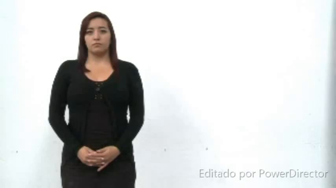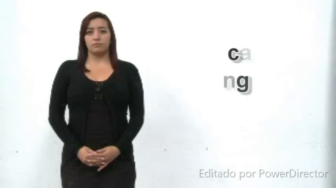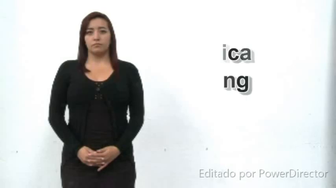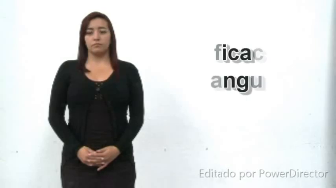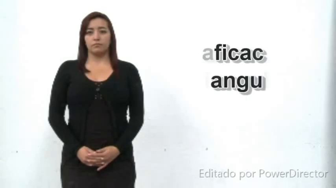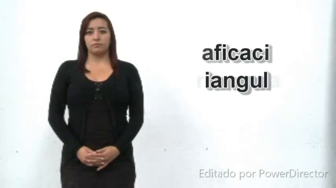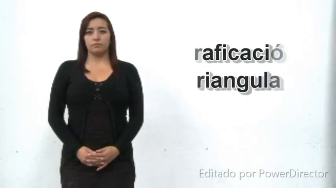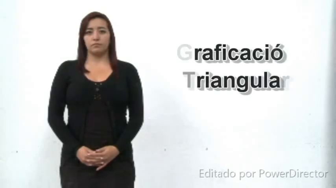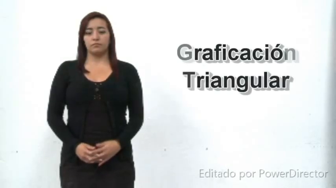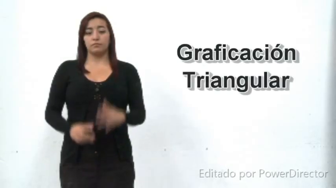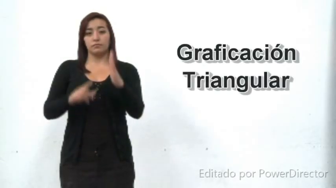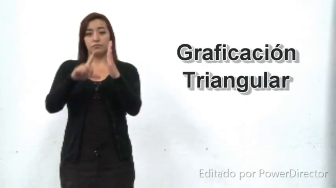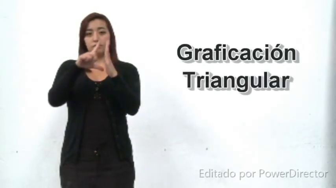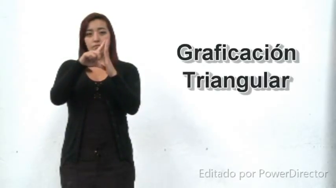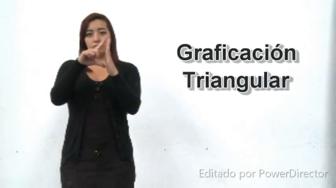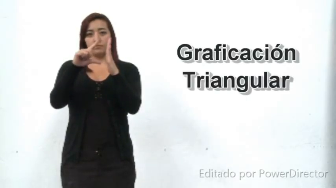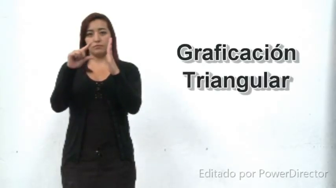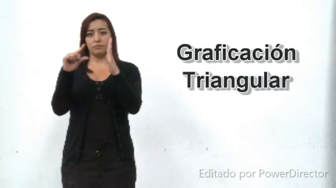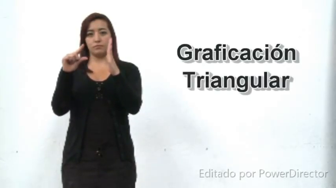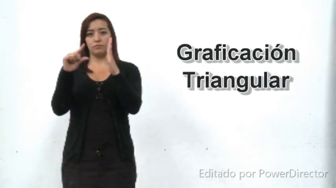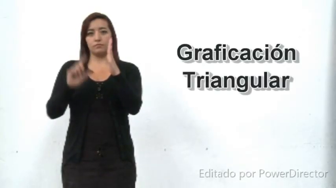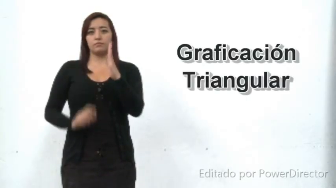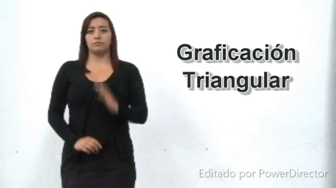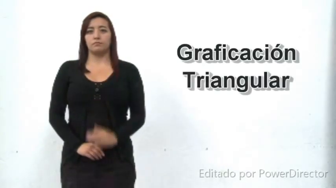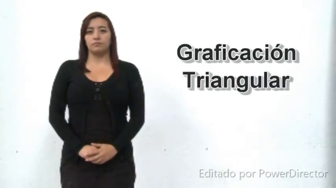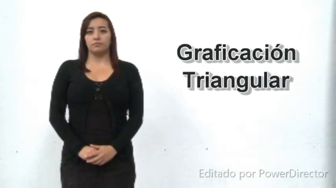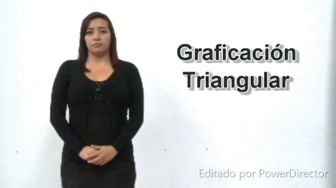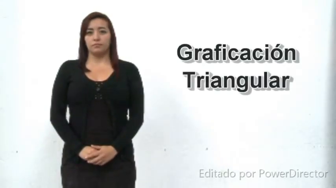Graficación Triangular